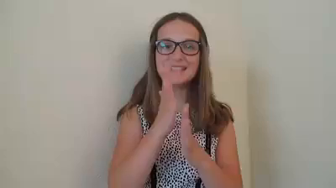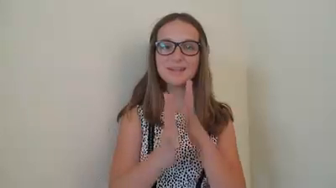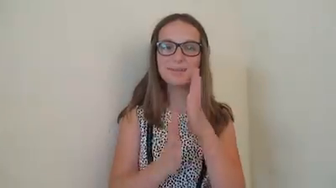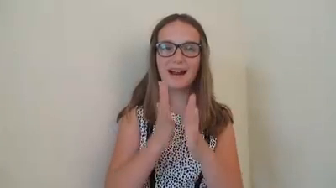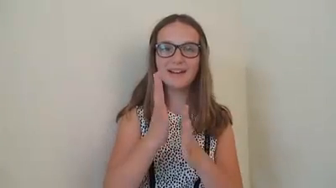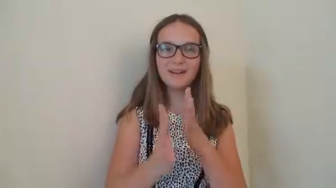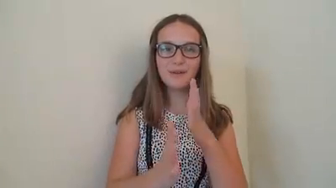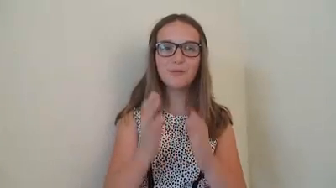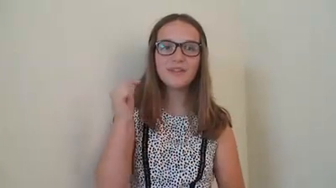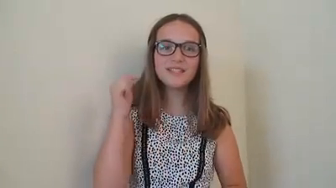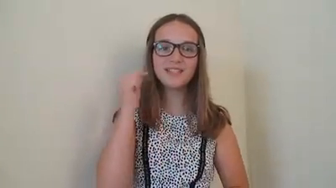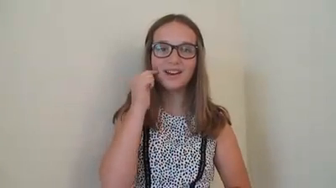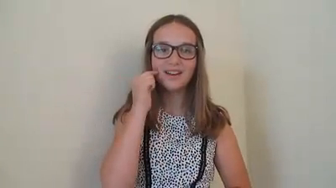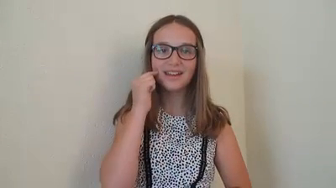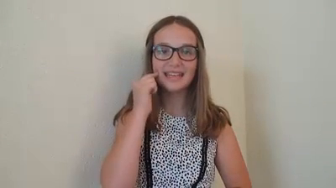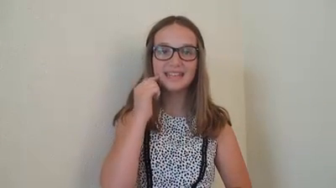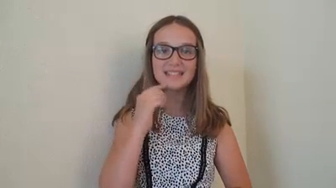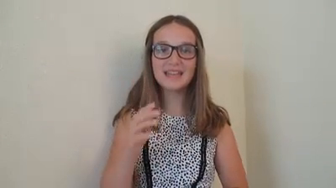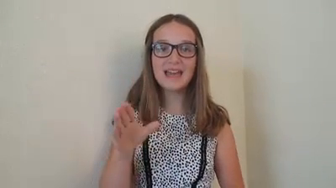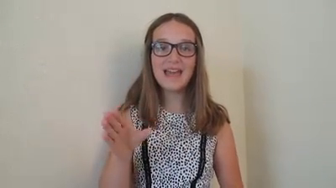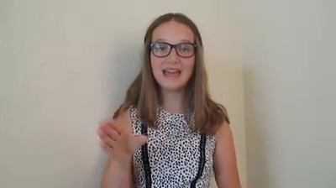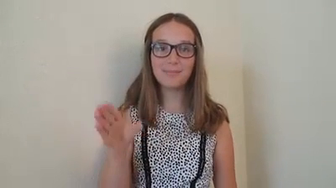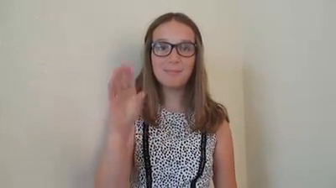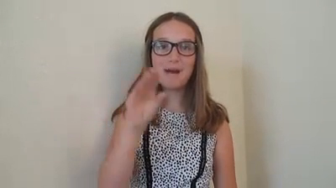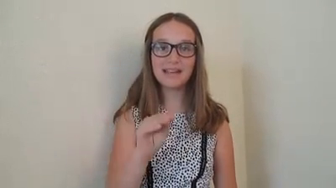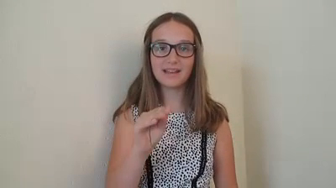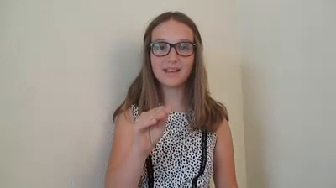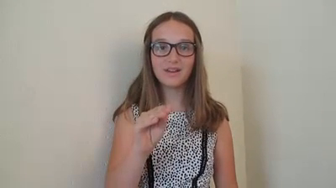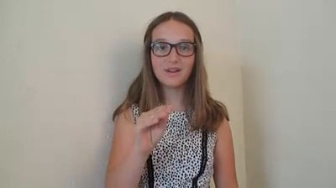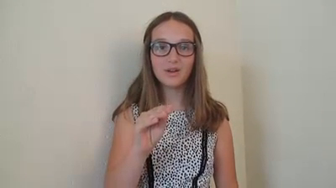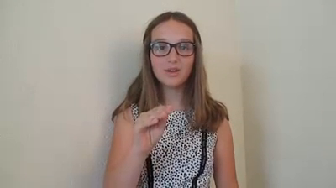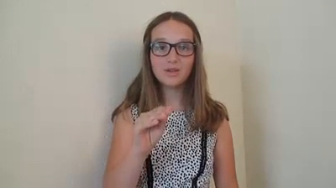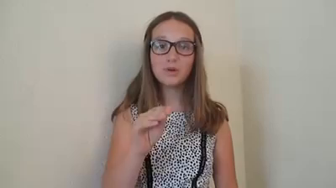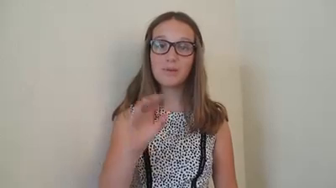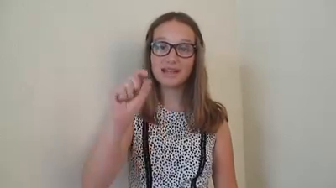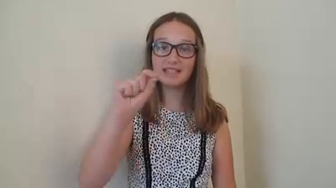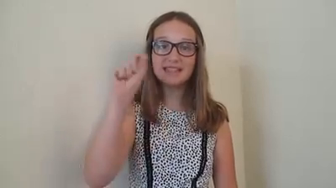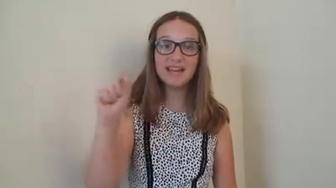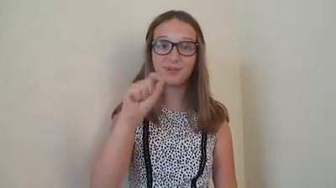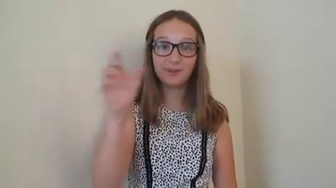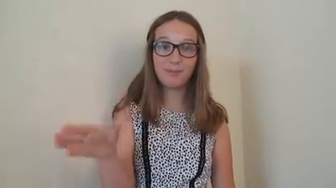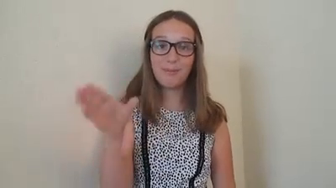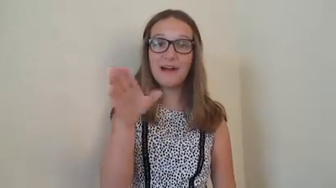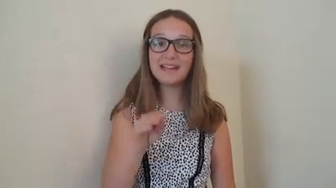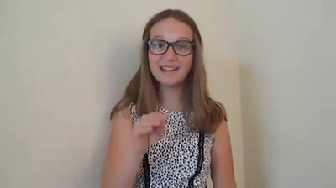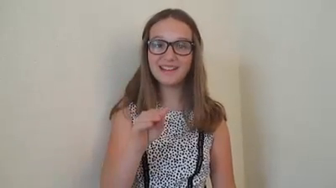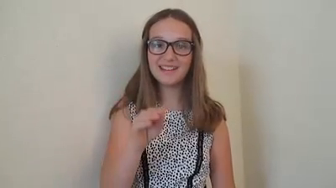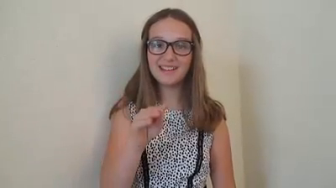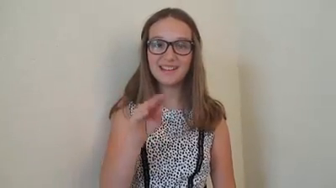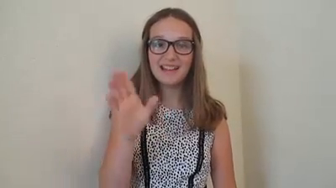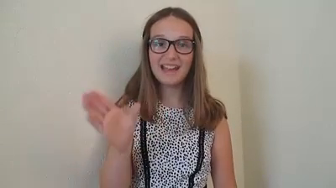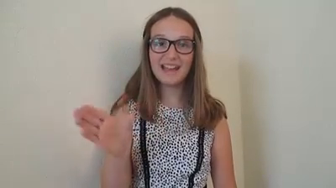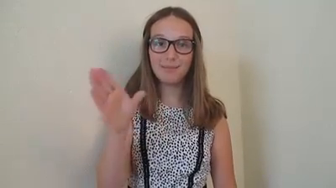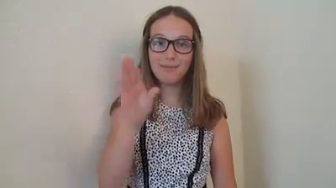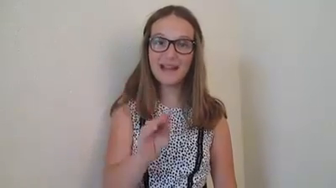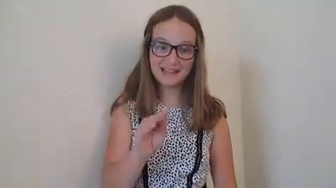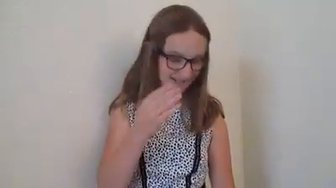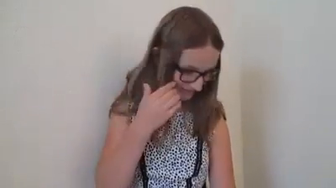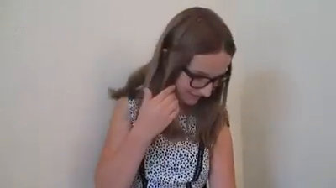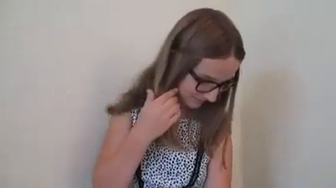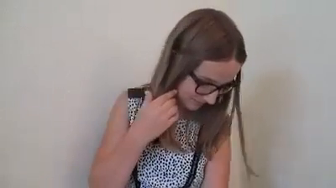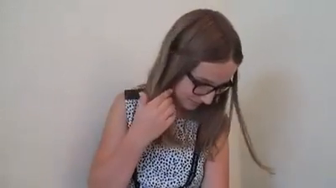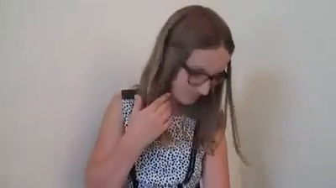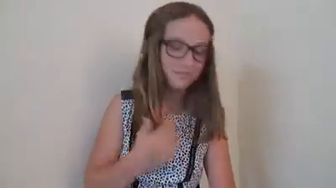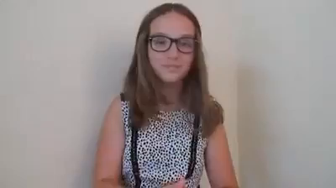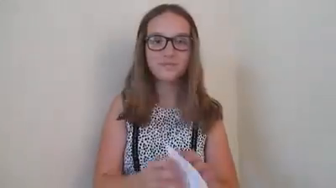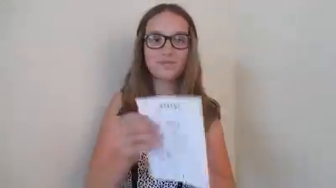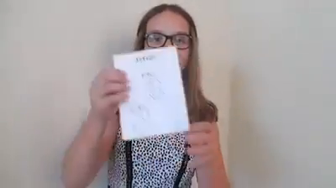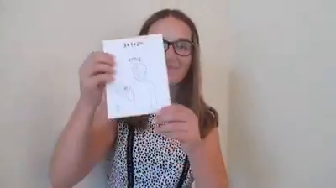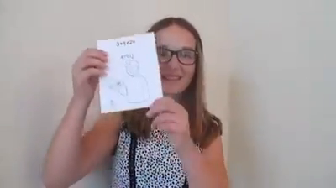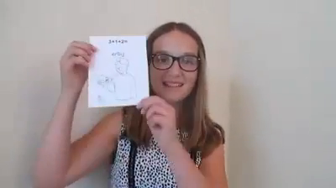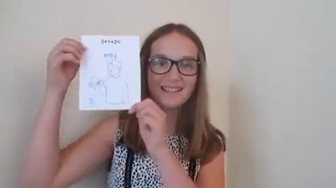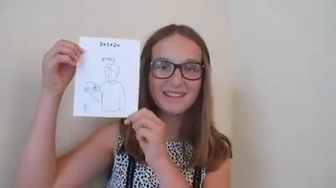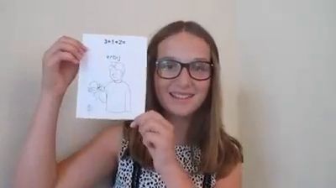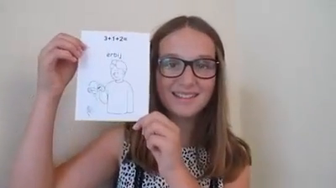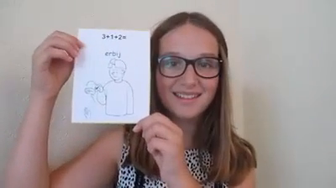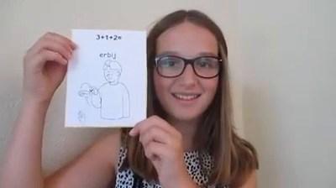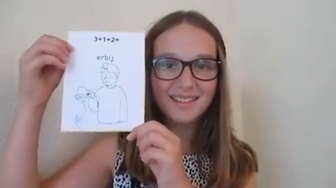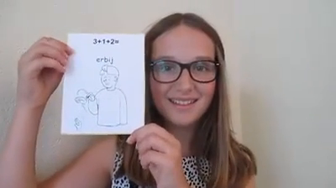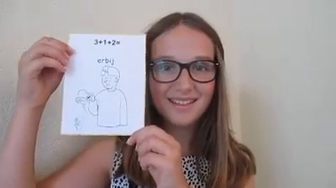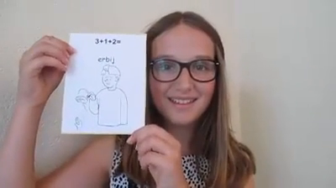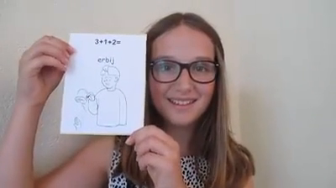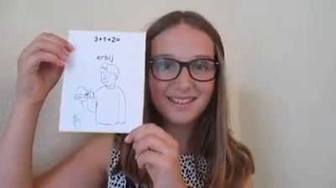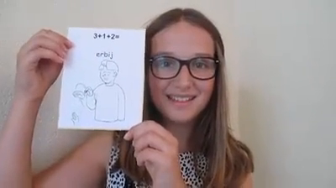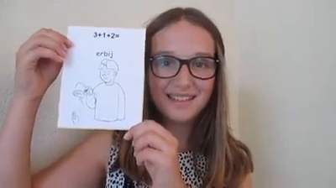Erbij